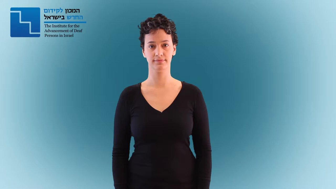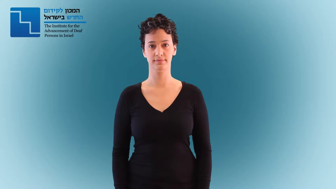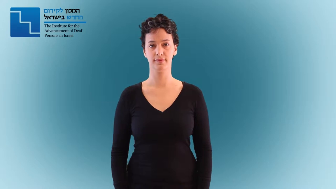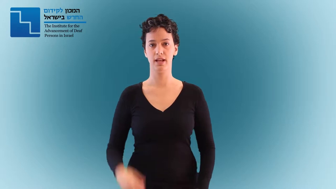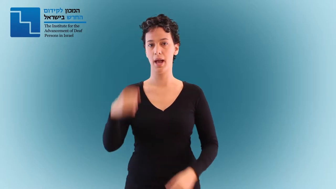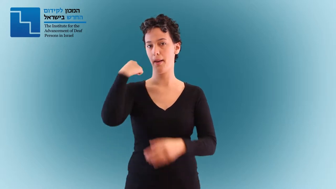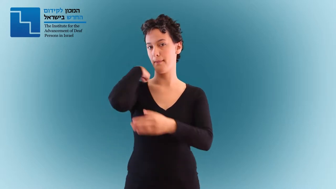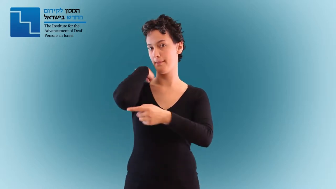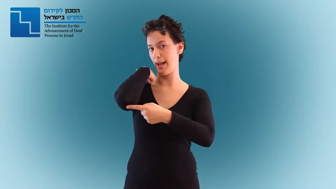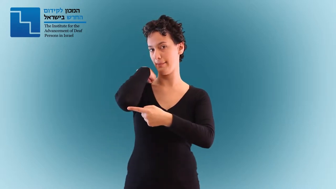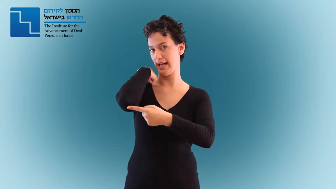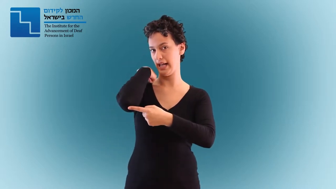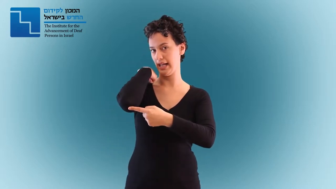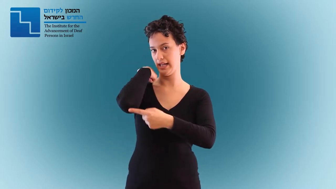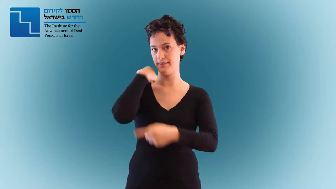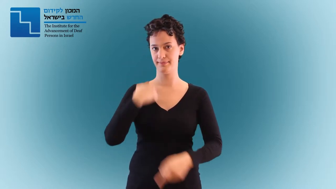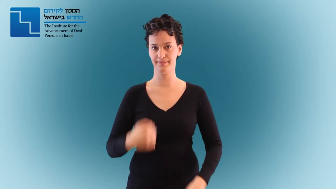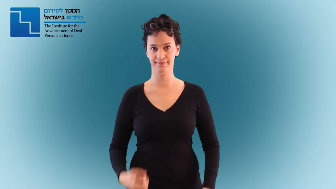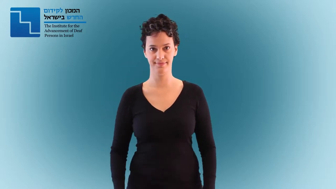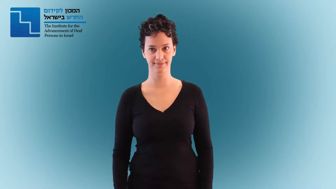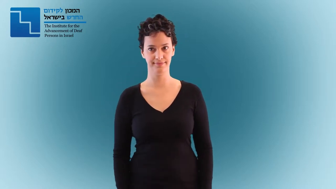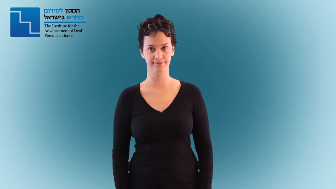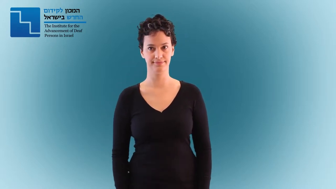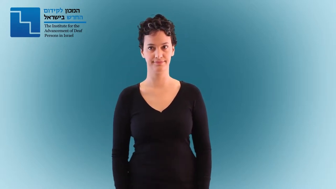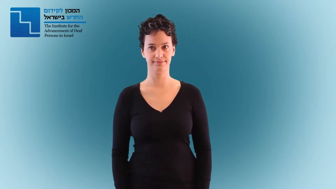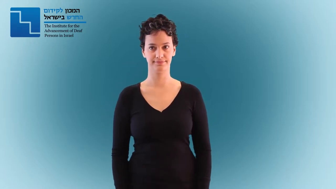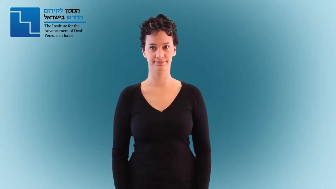מרפק